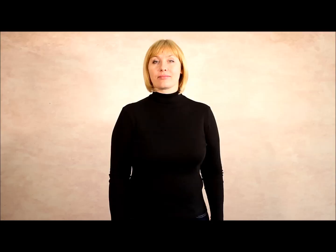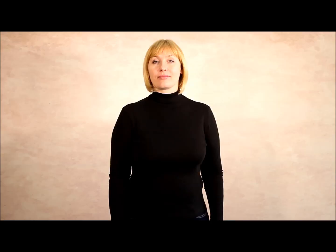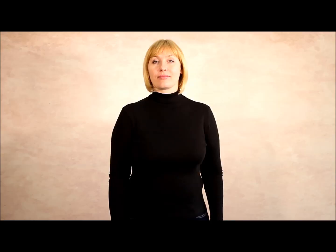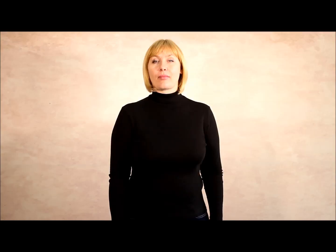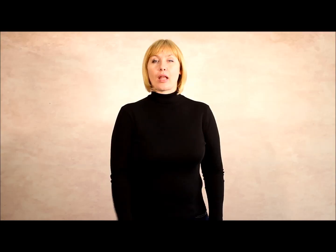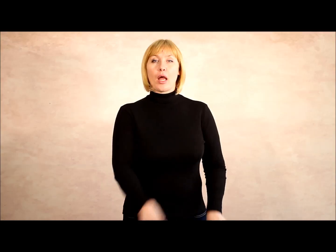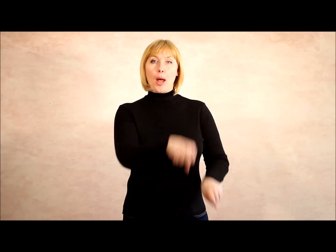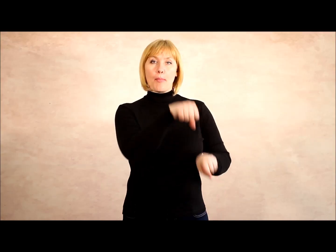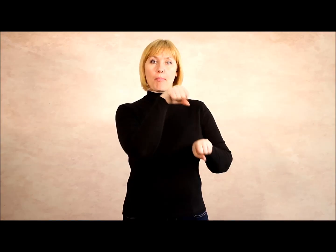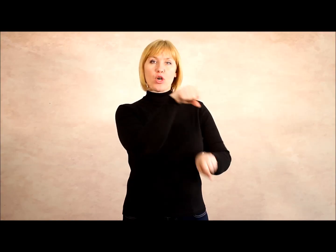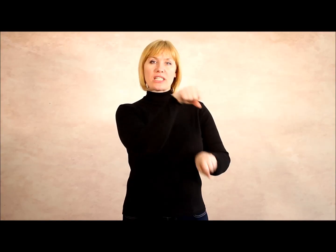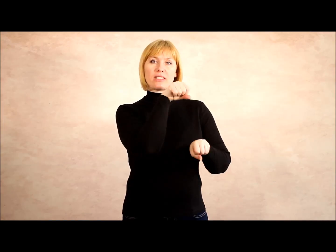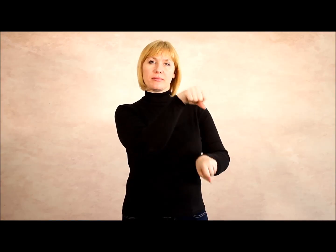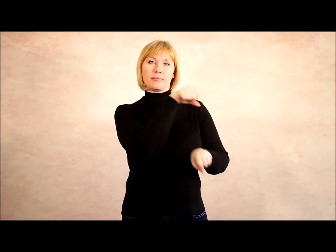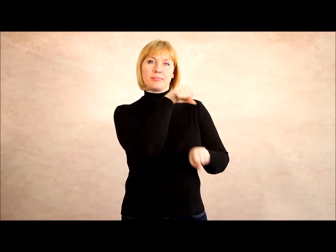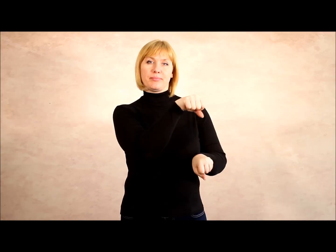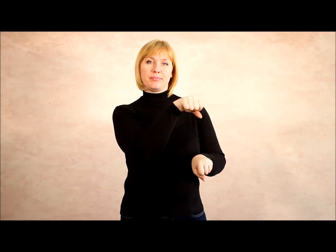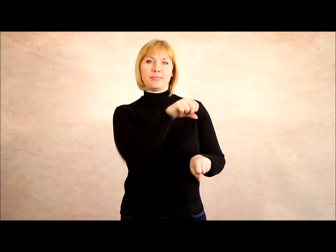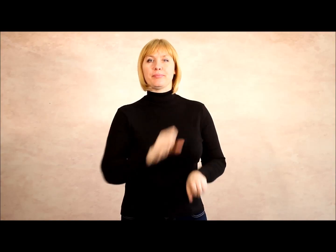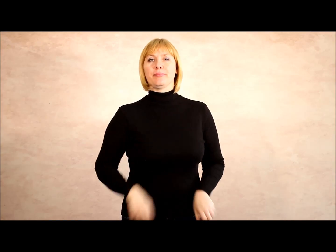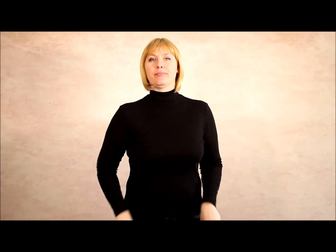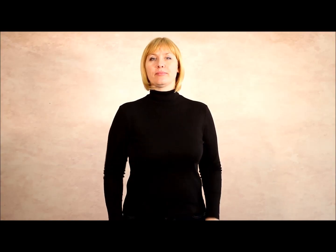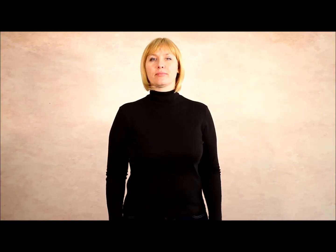Box